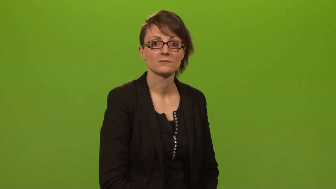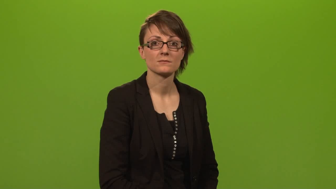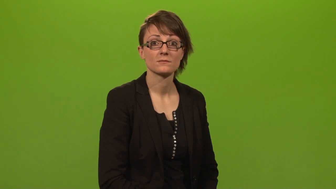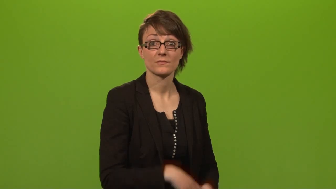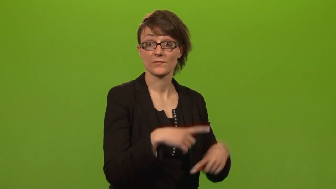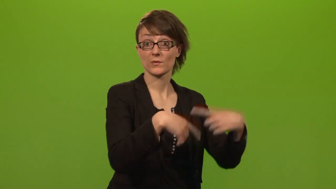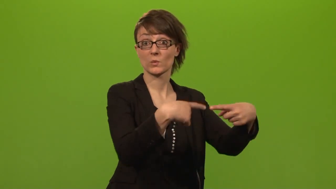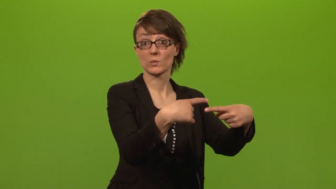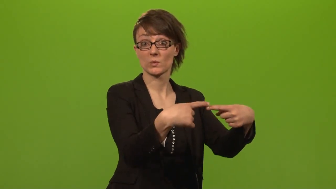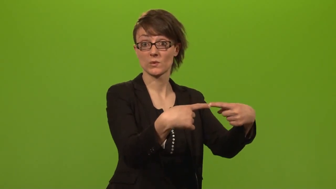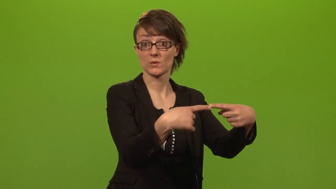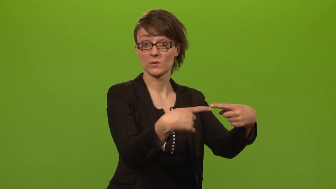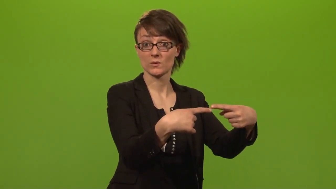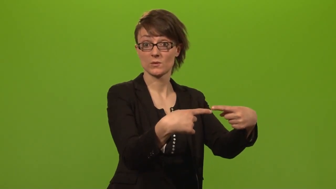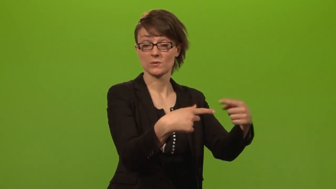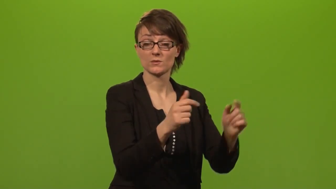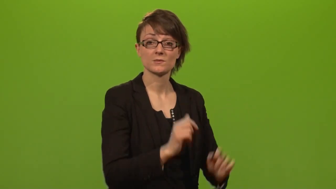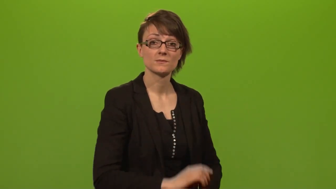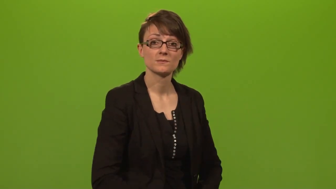Fljótlega